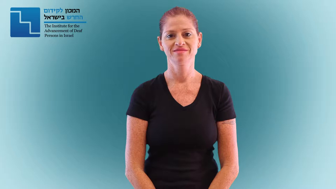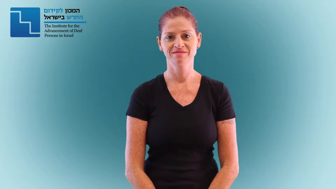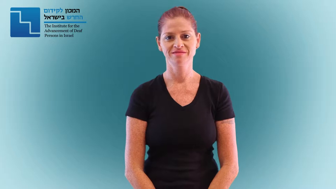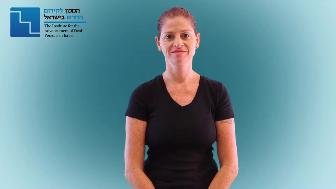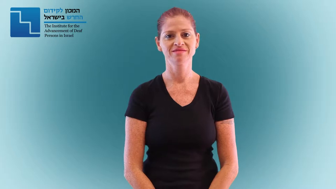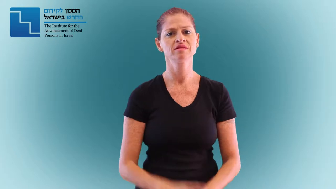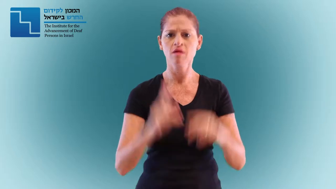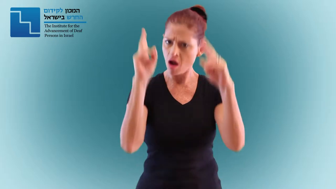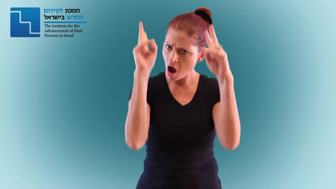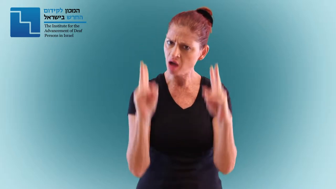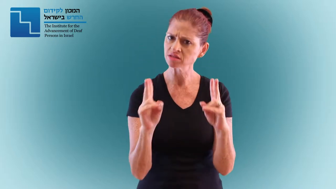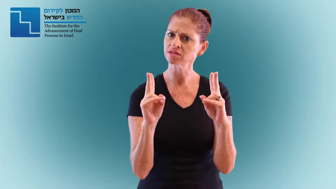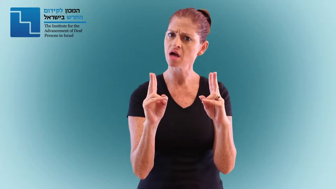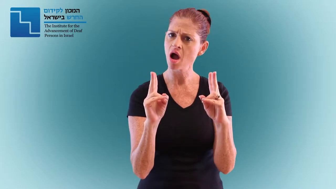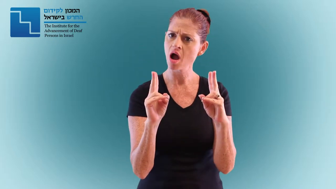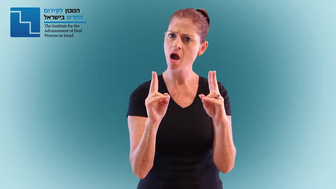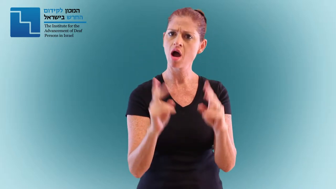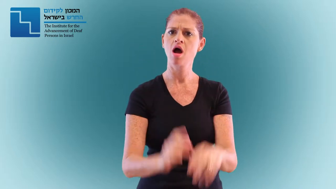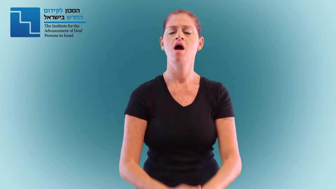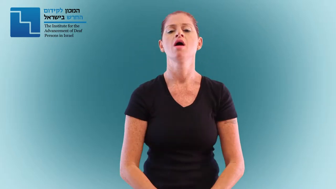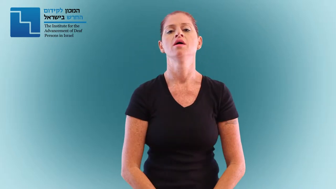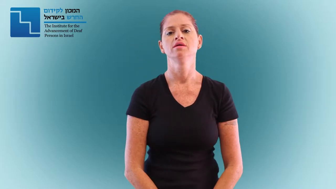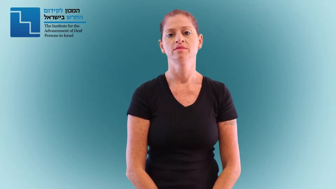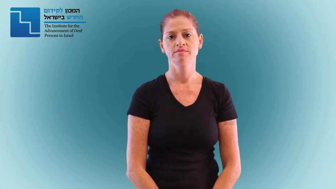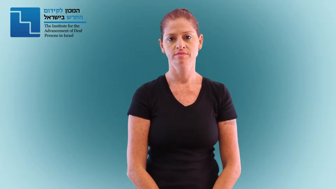לעצור